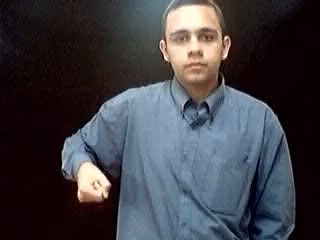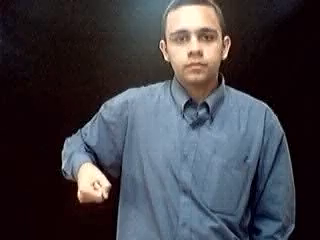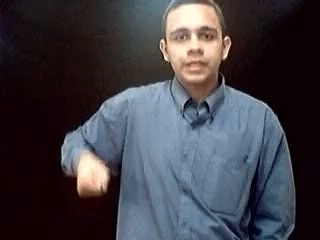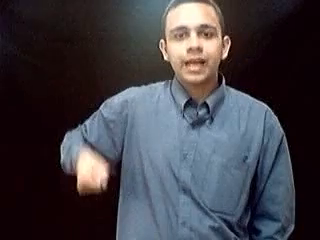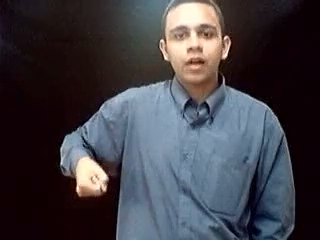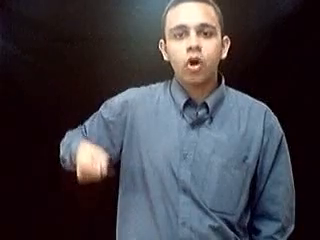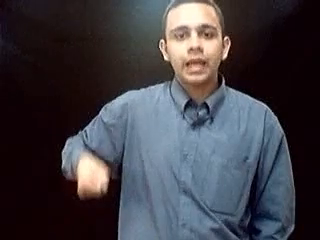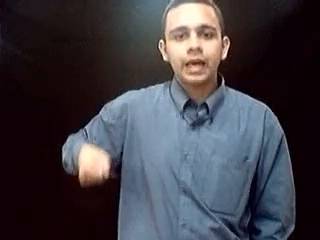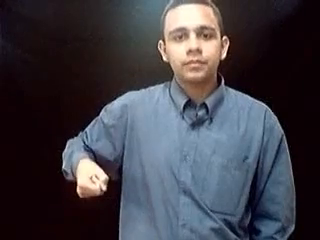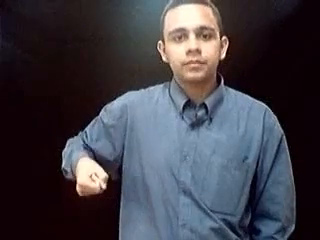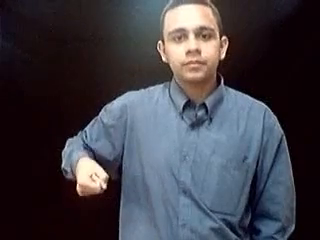sacola